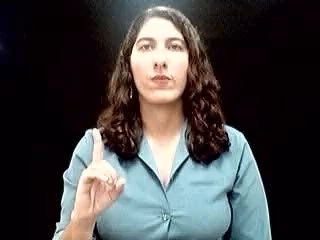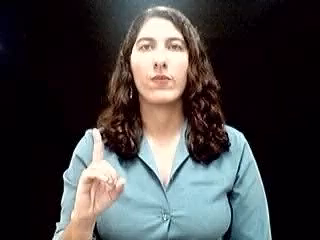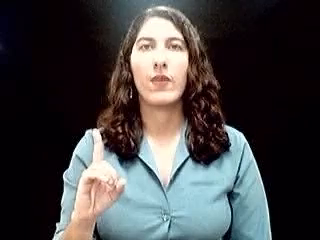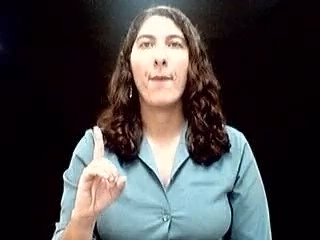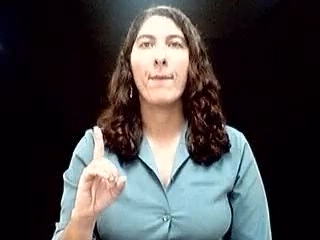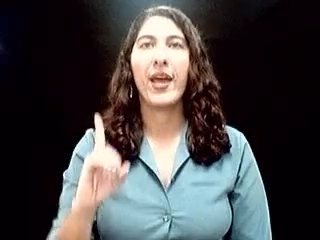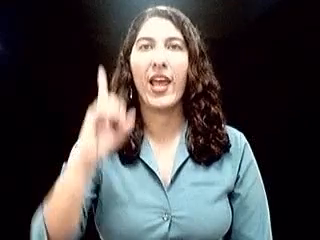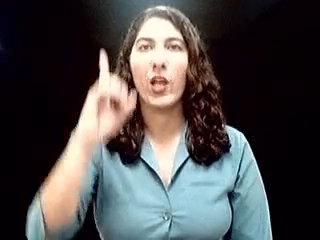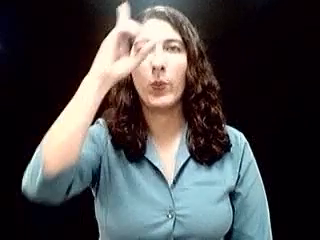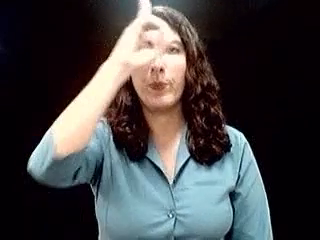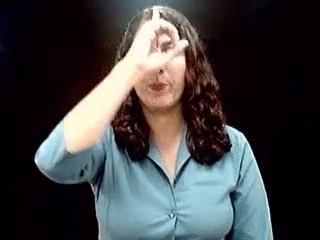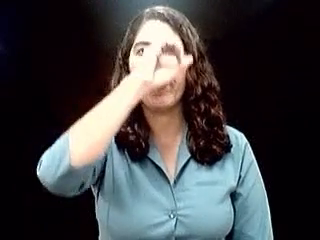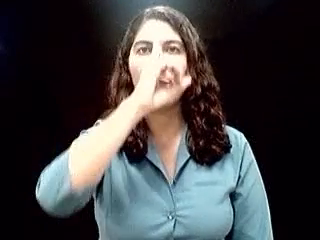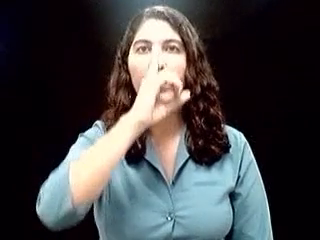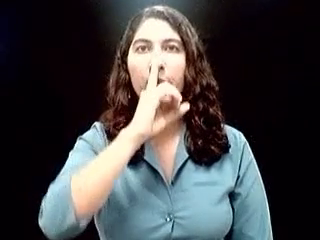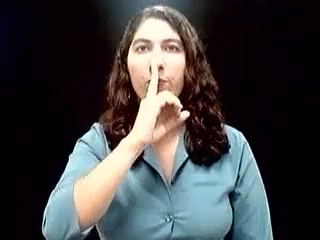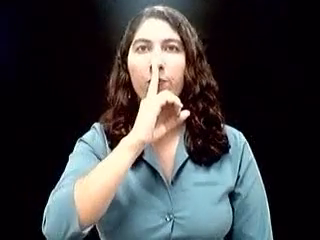cor amarelo